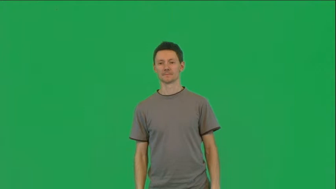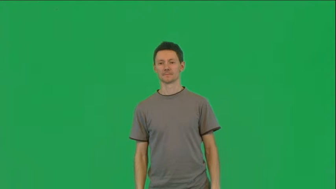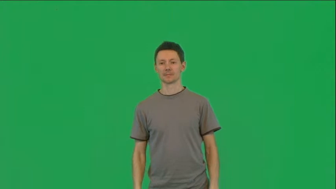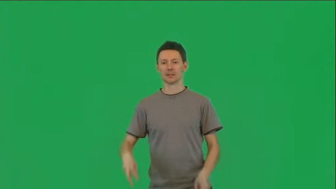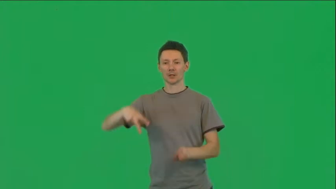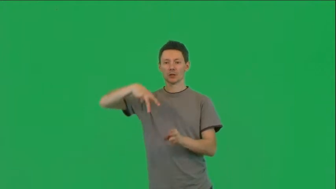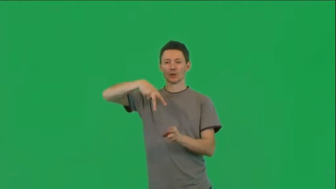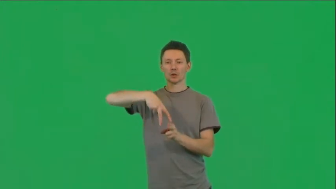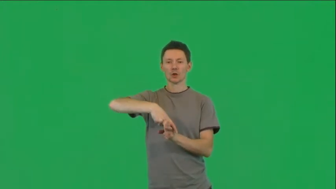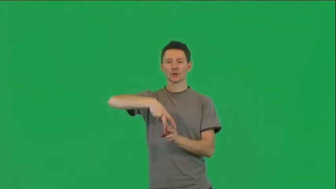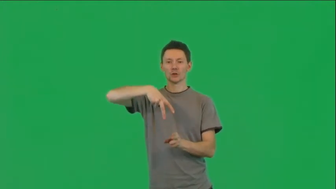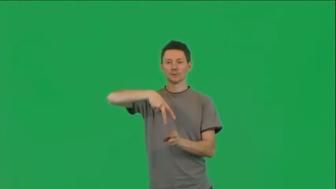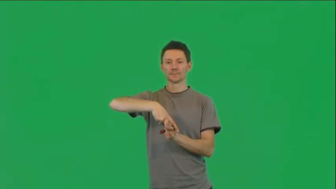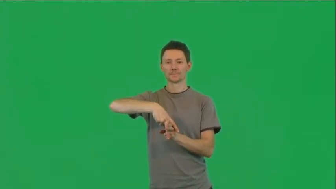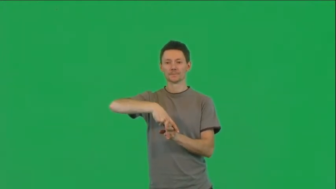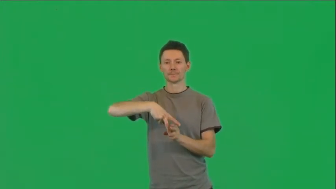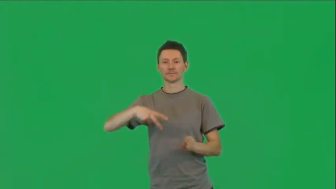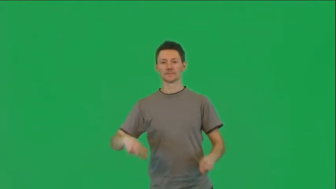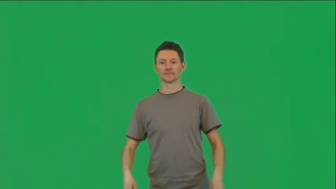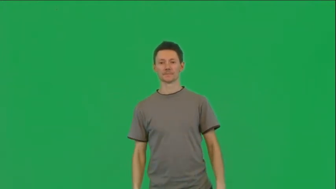Konin